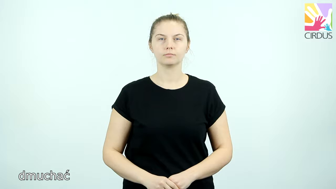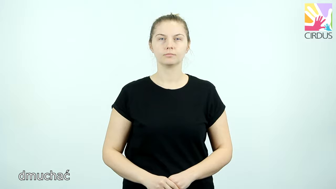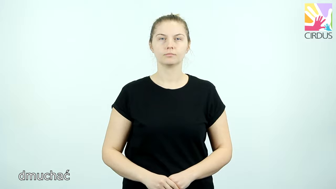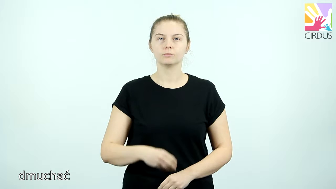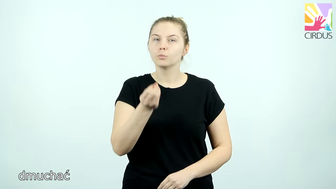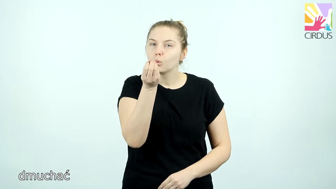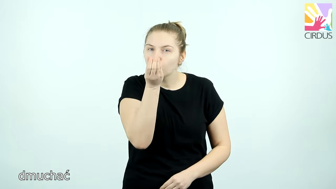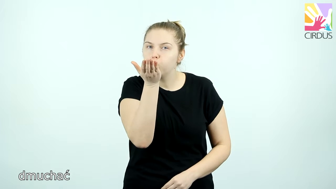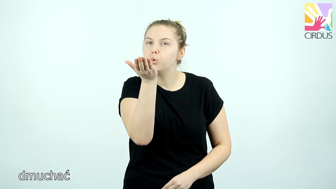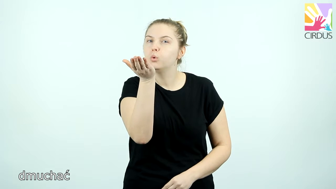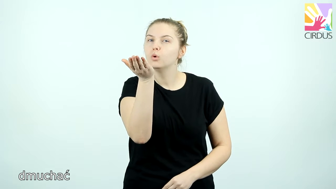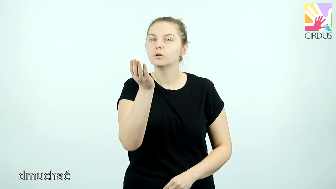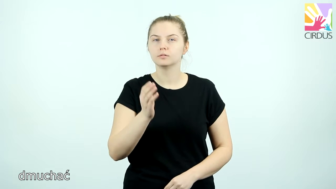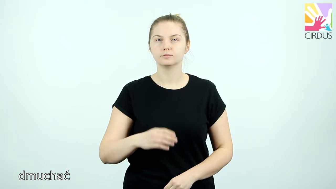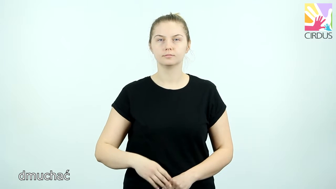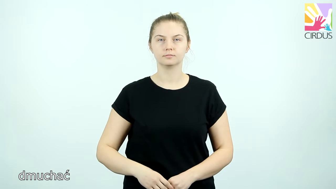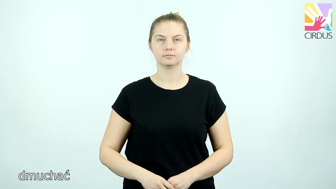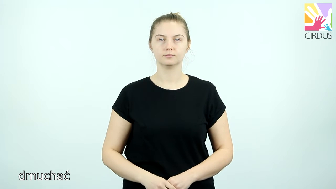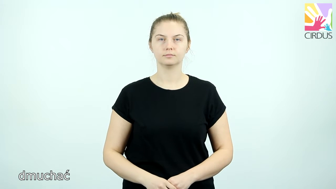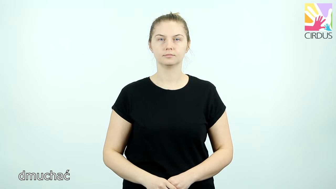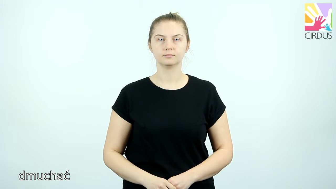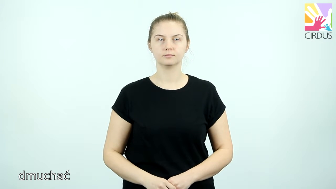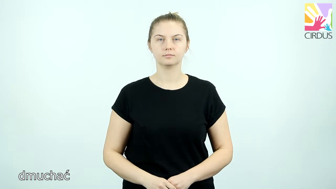dmuchać